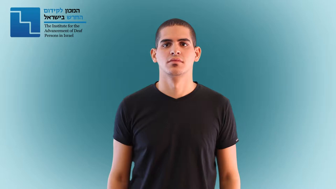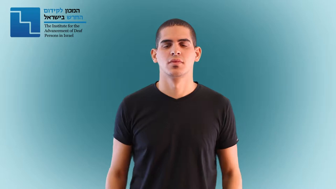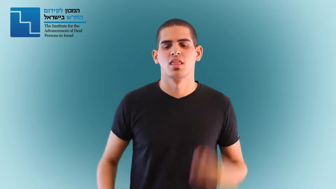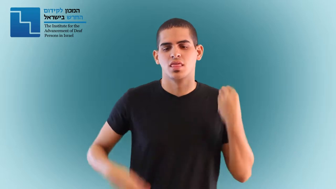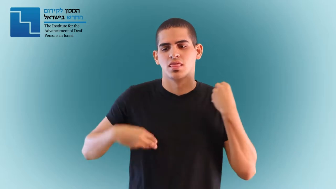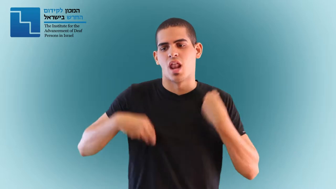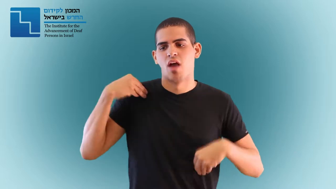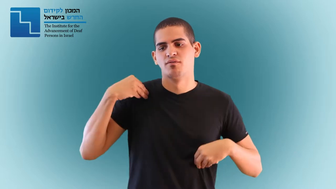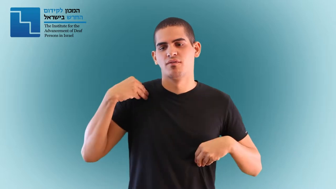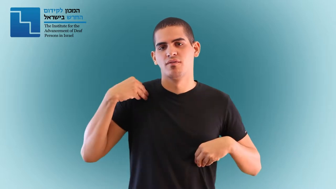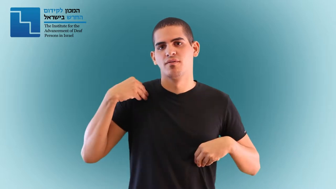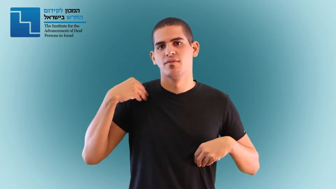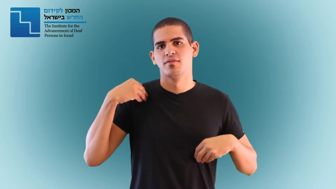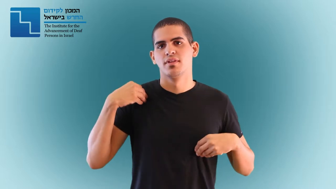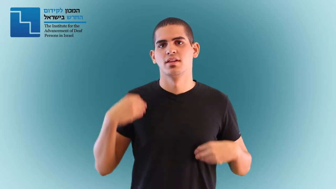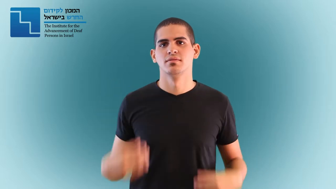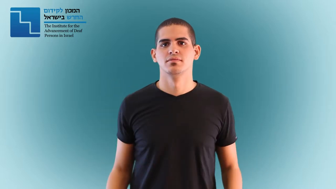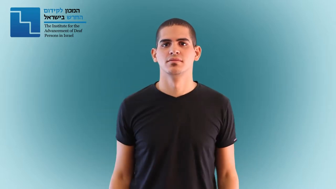להיעלב